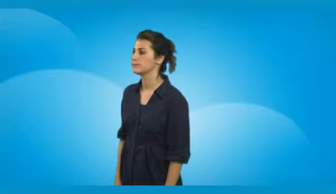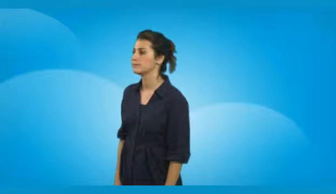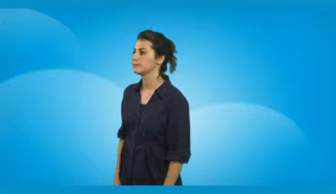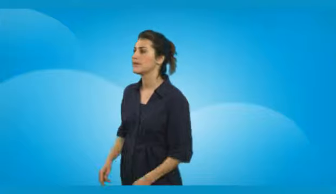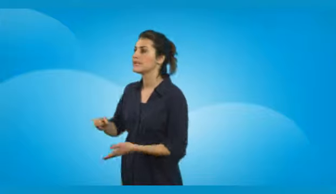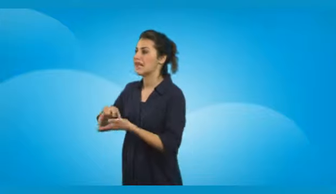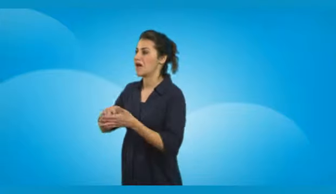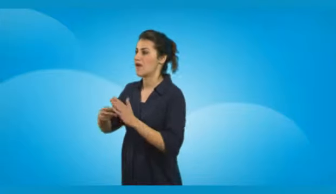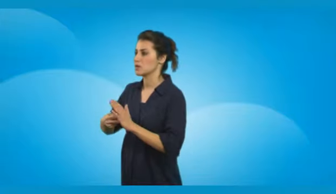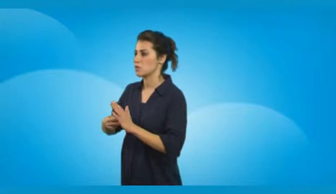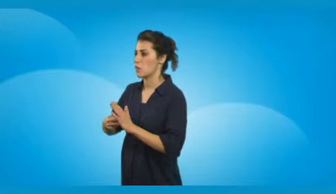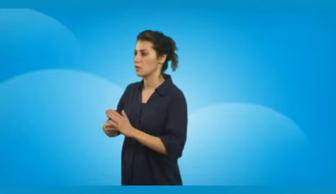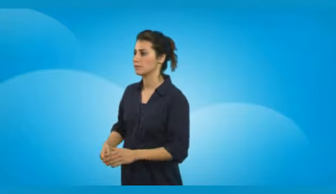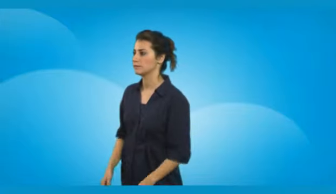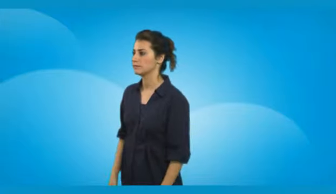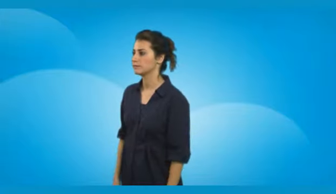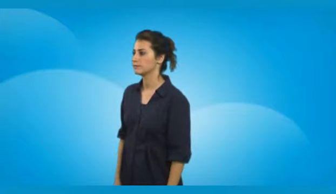Tervező